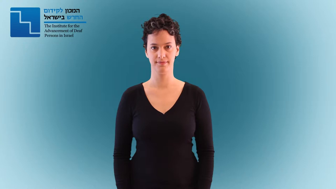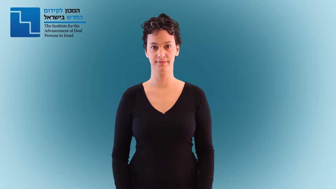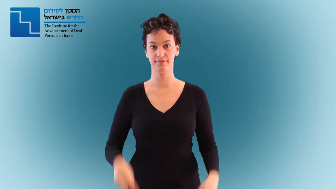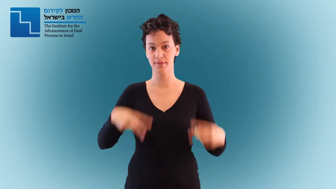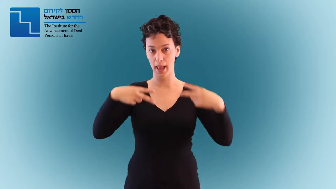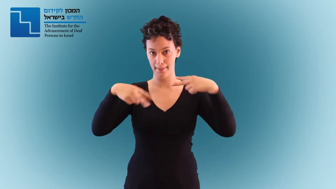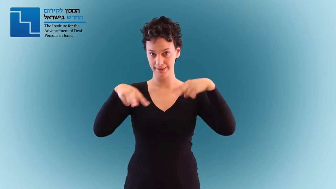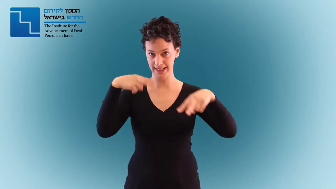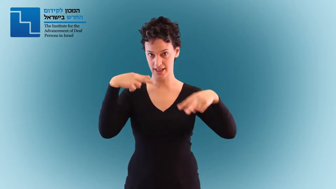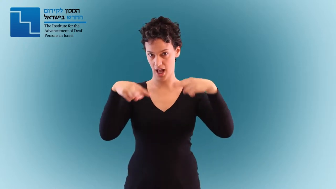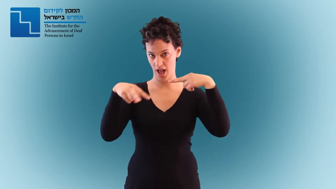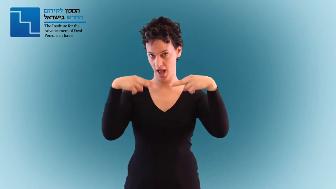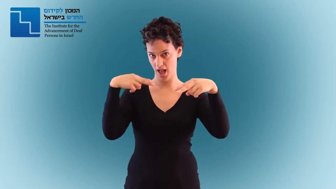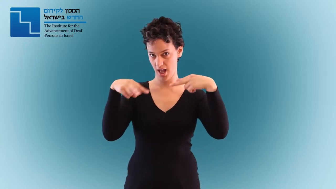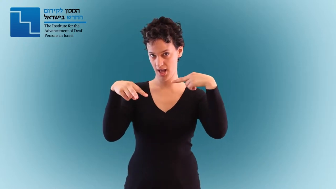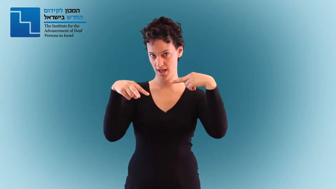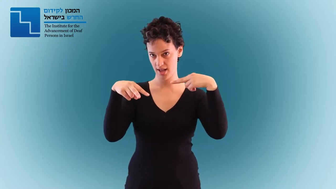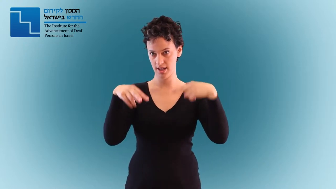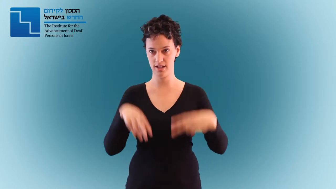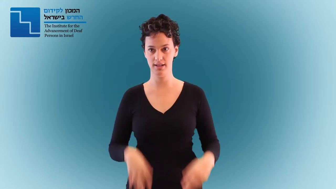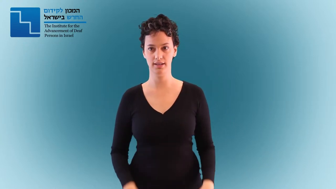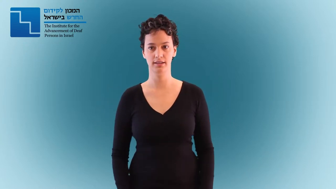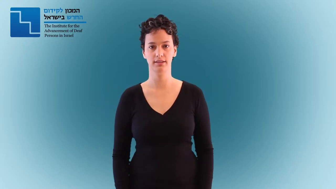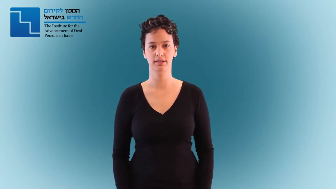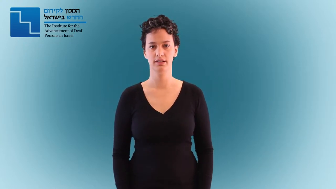מסעדה